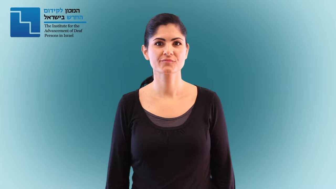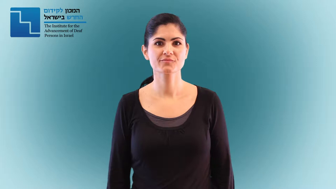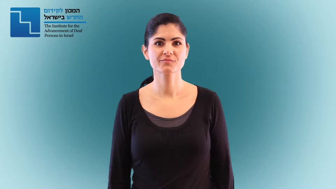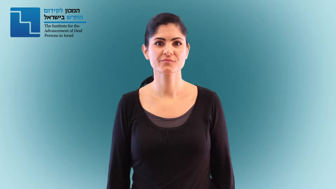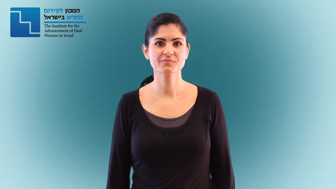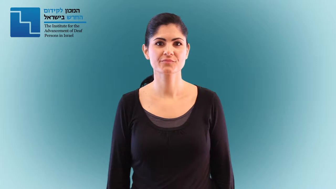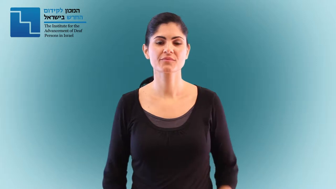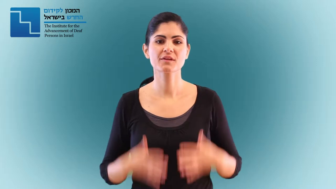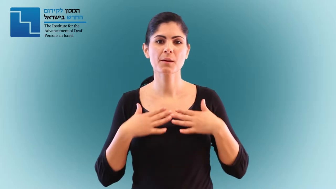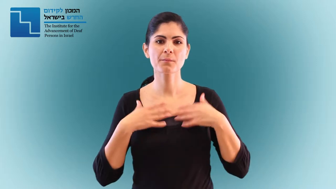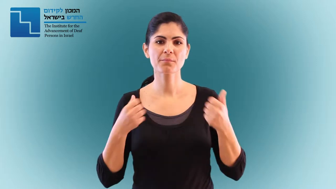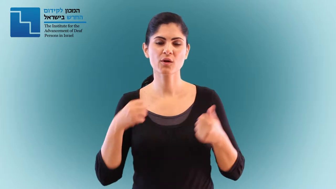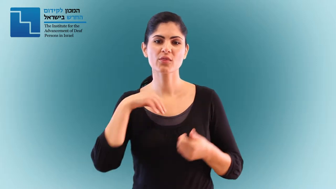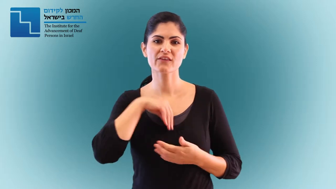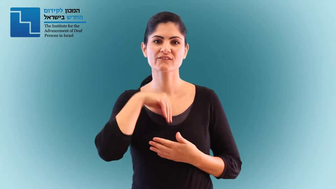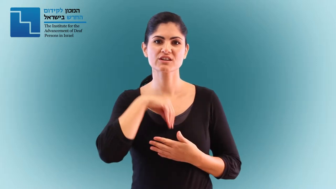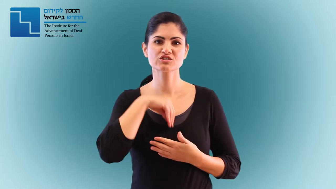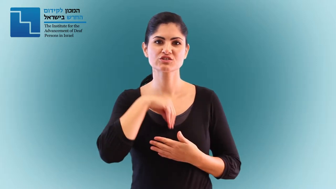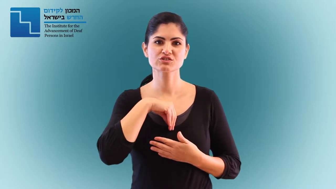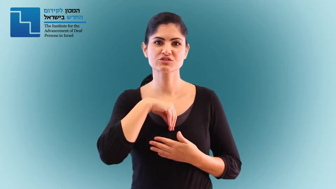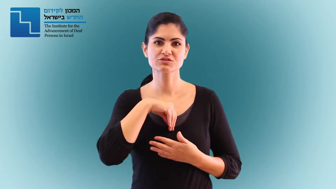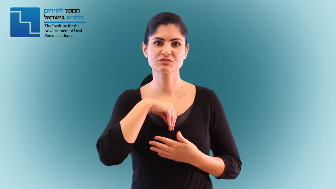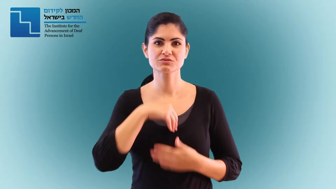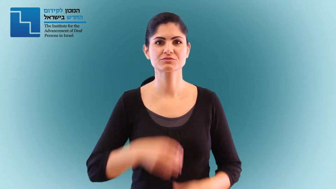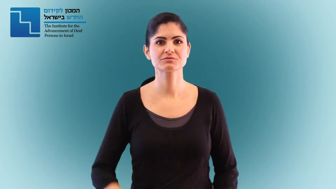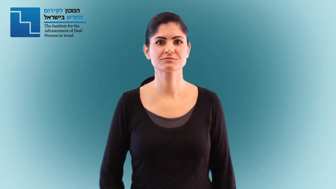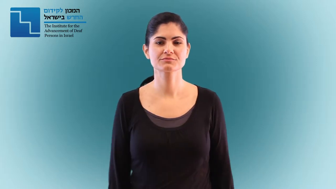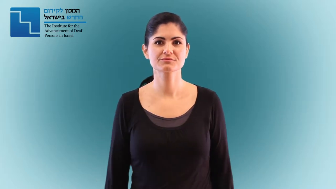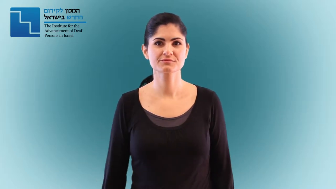בריאות הנפש